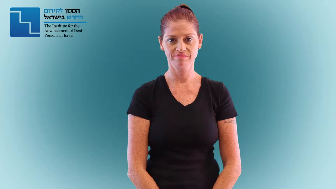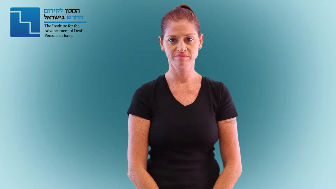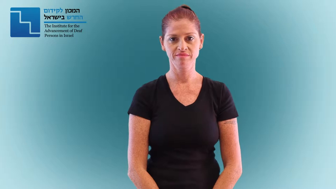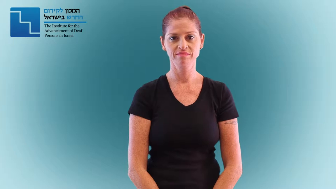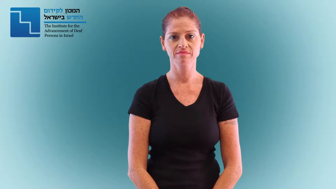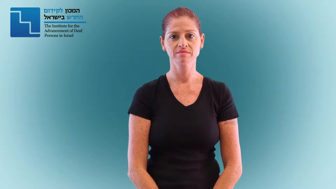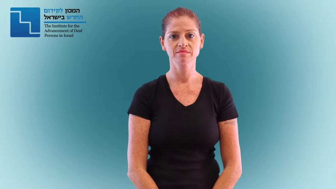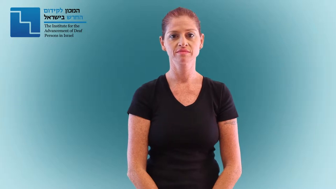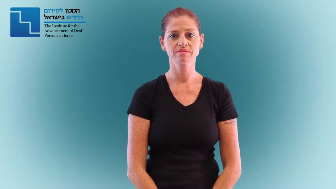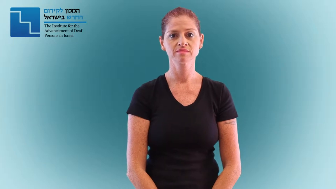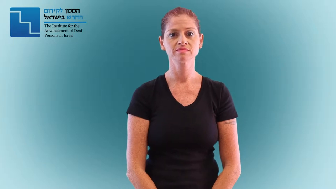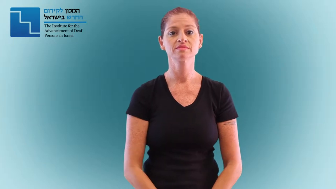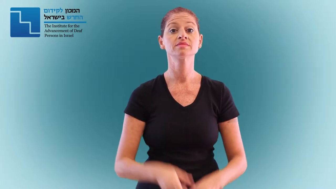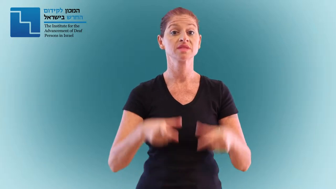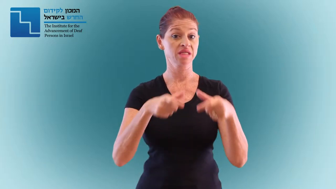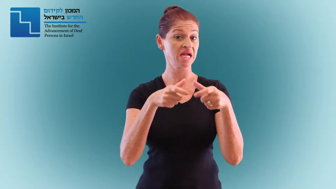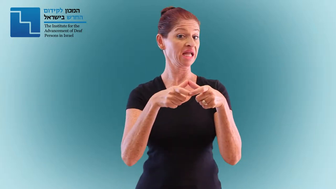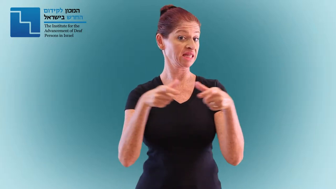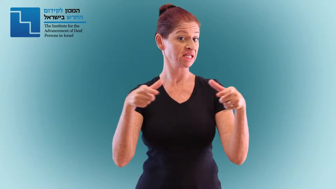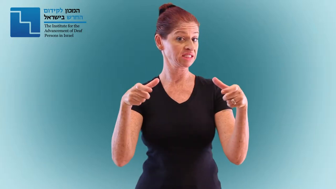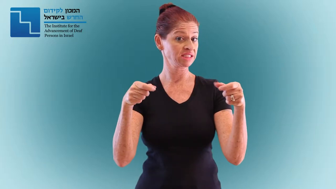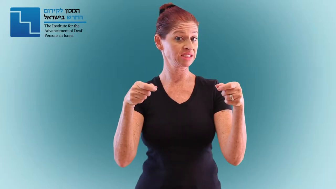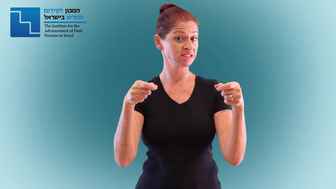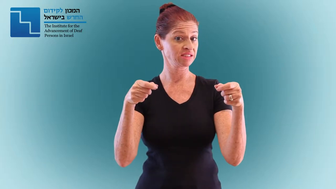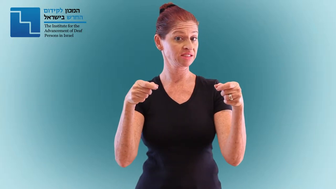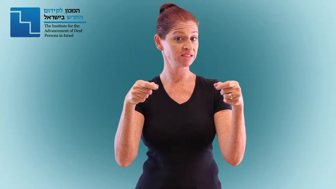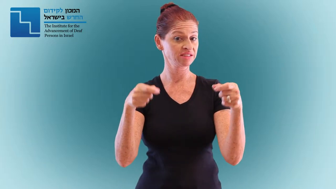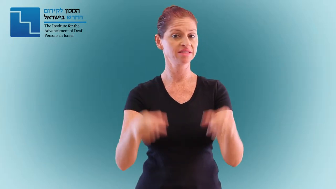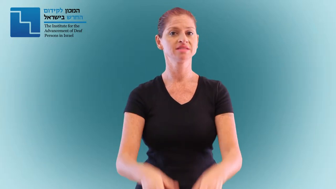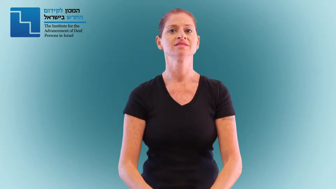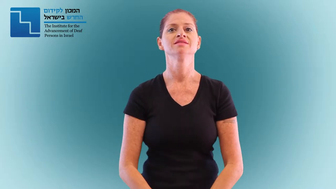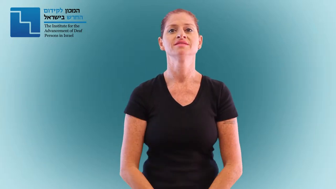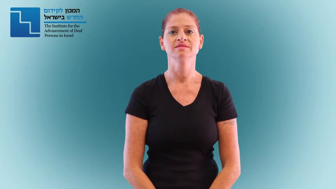כרטיס